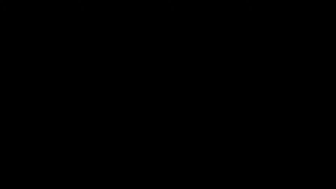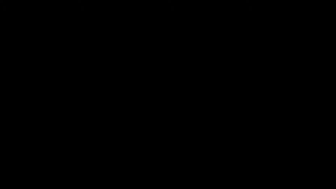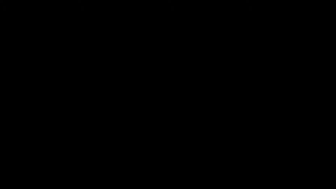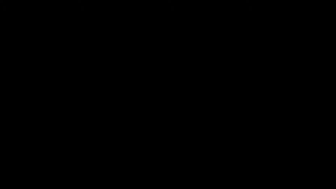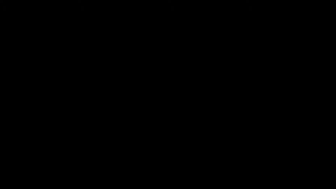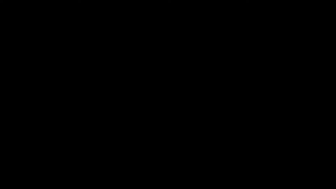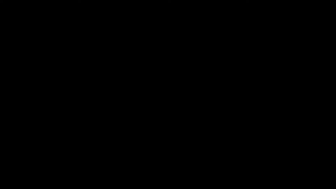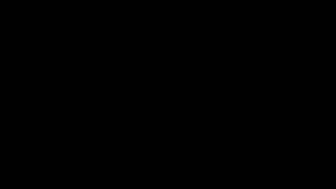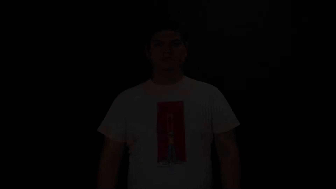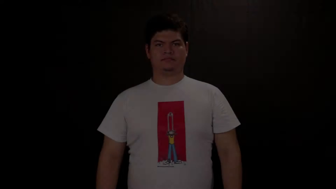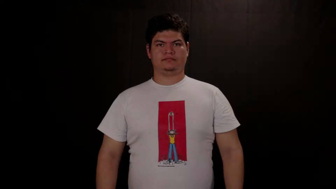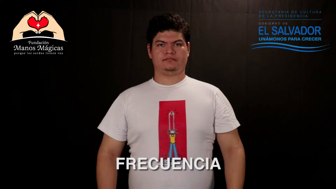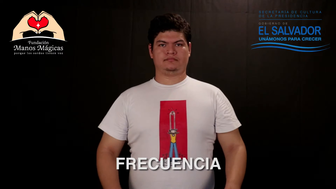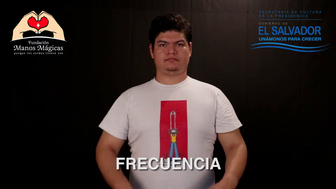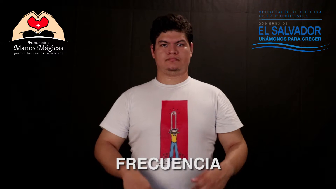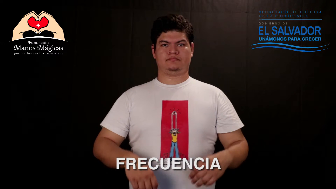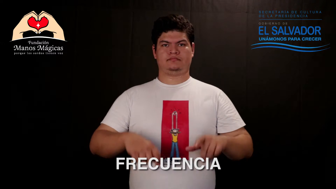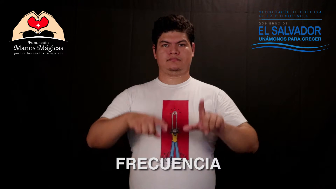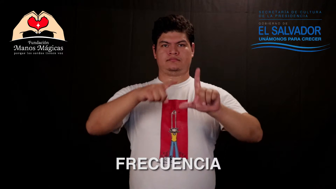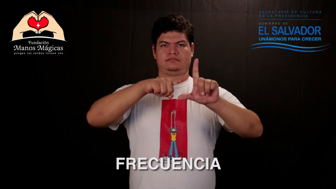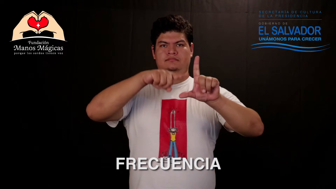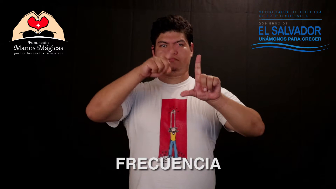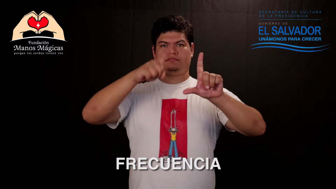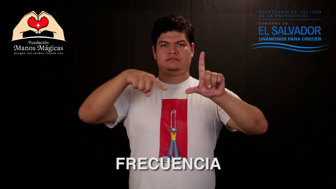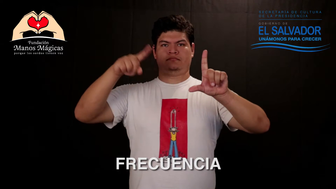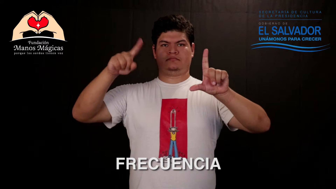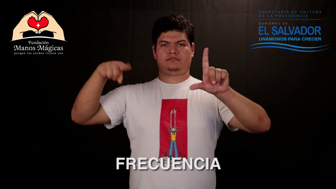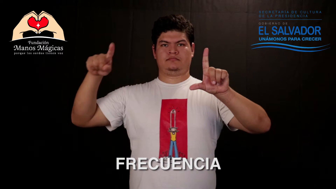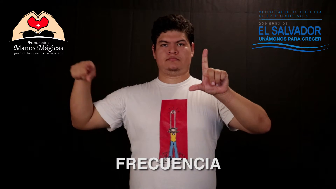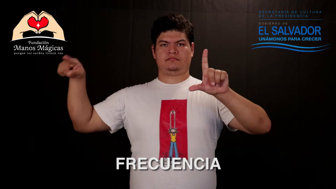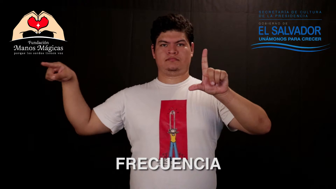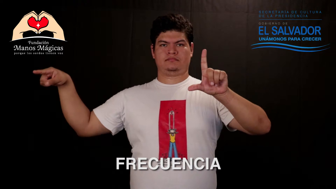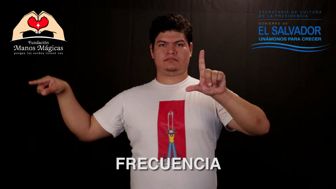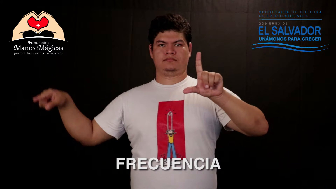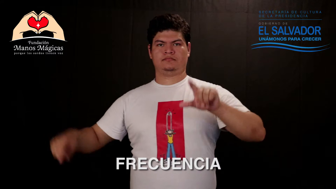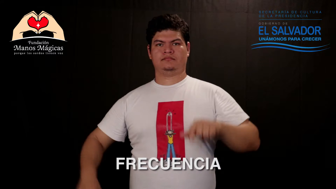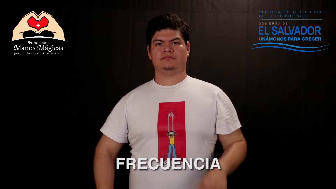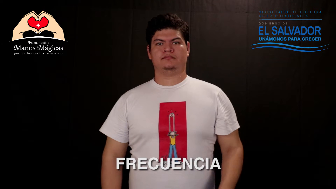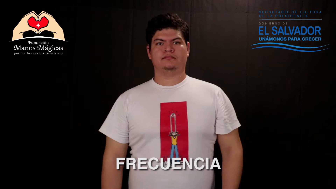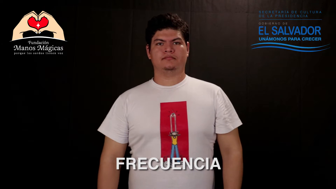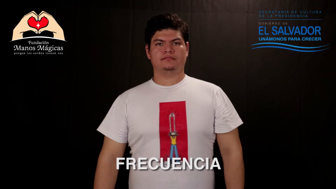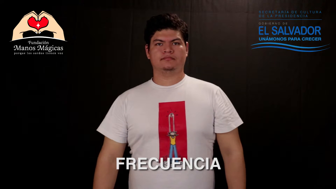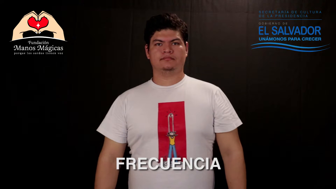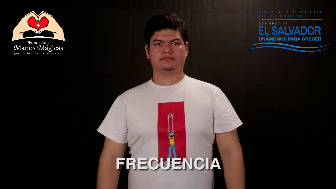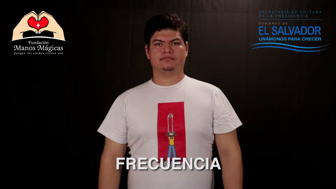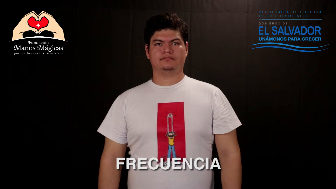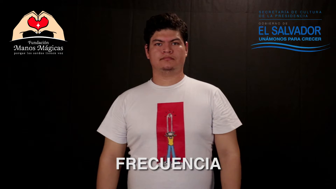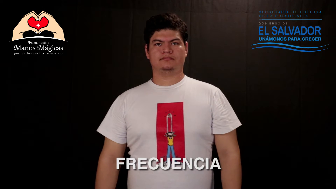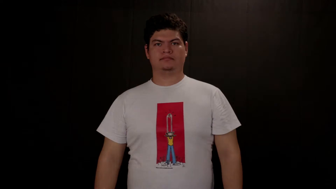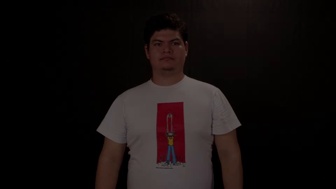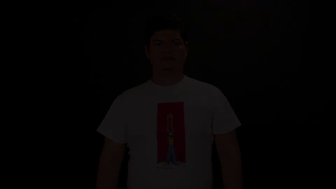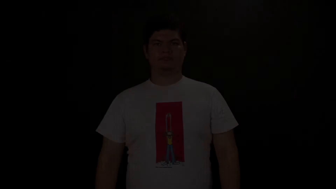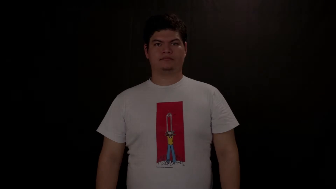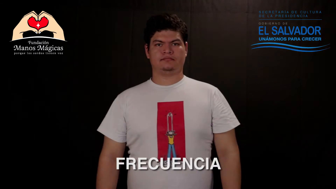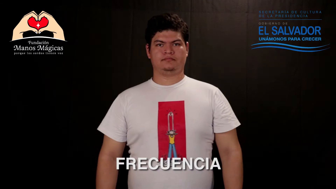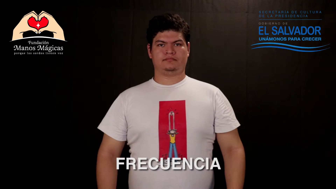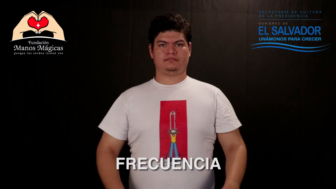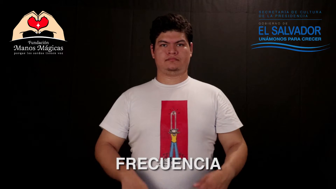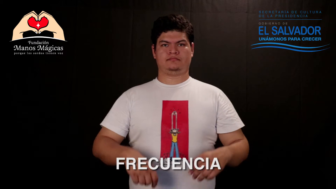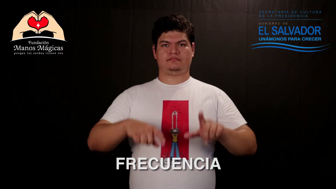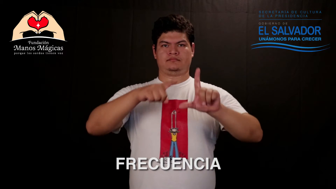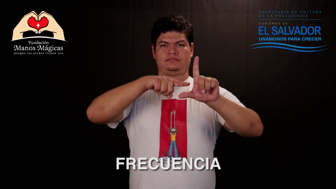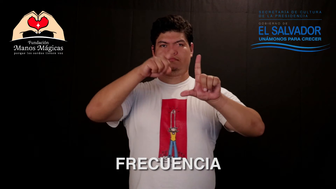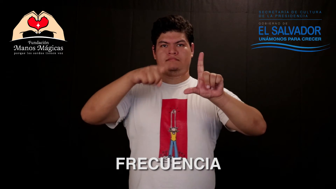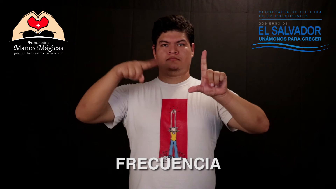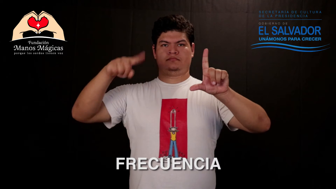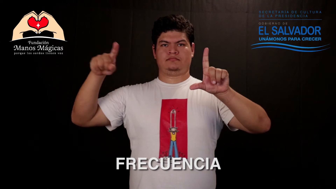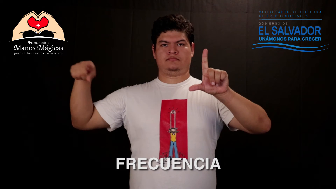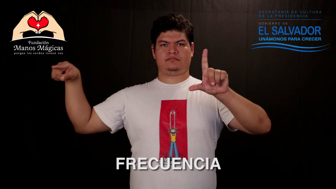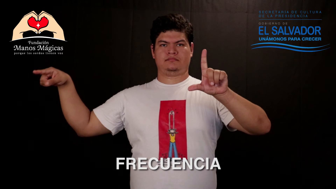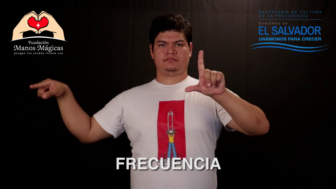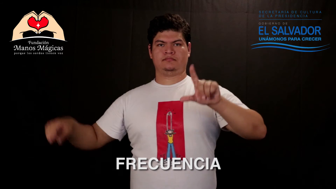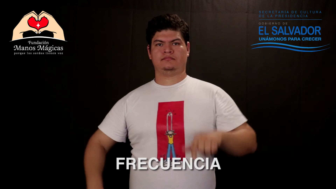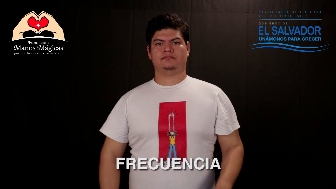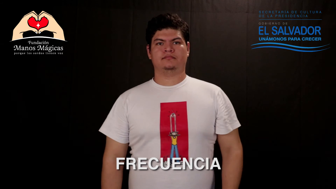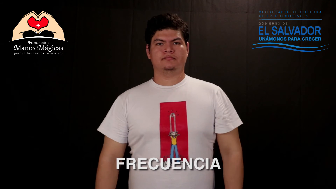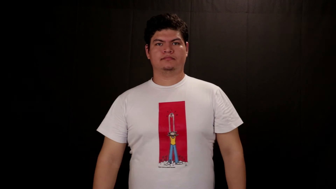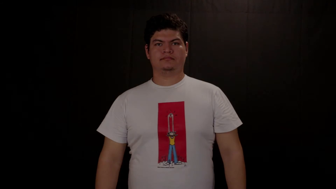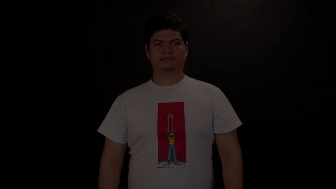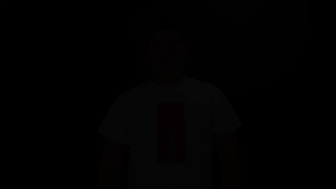Frecuencia